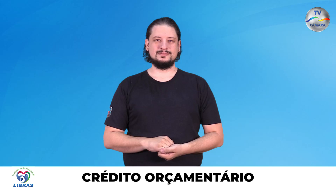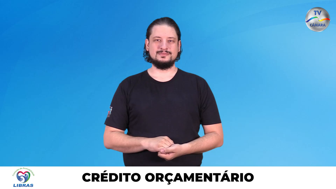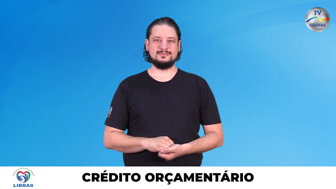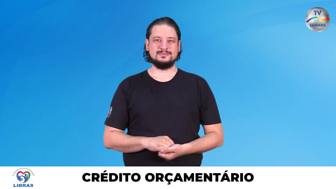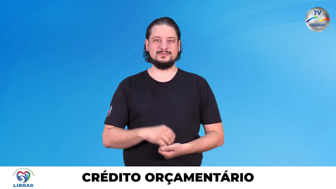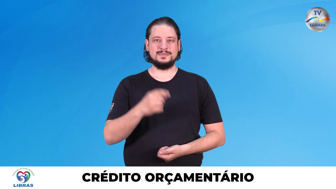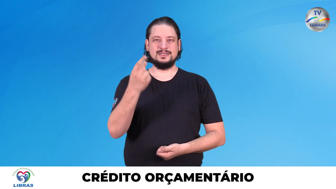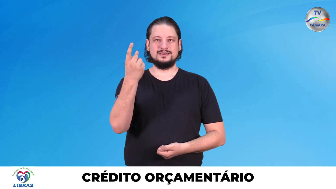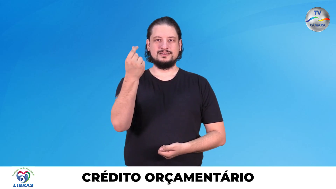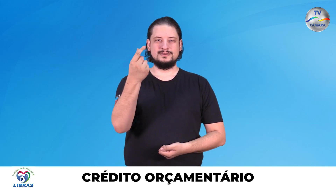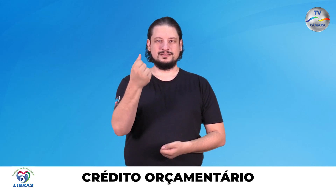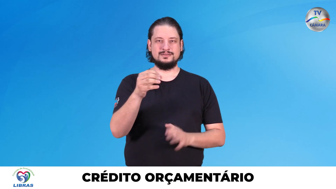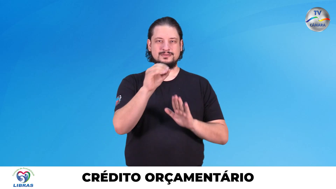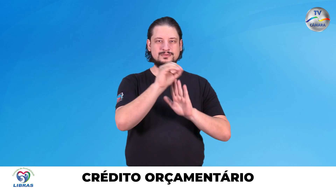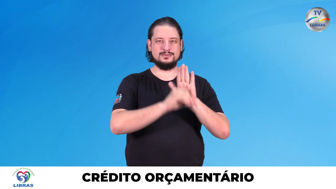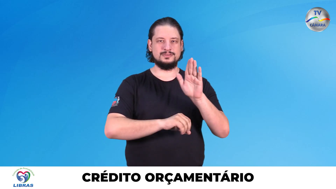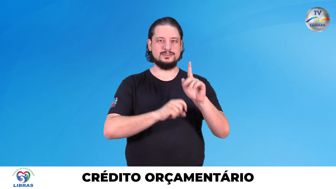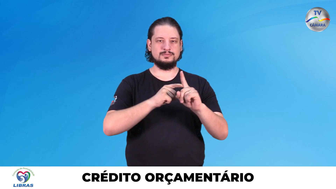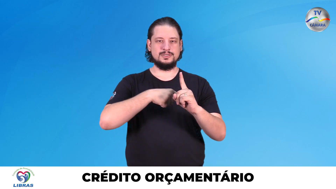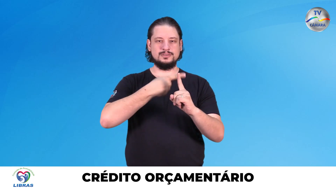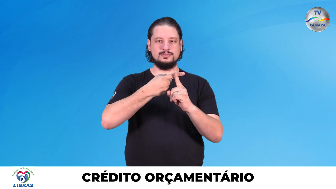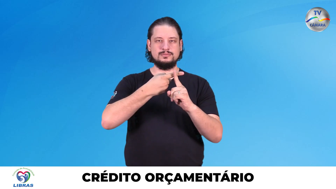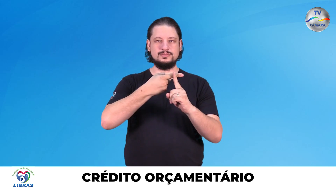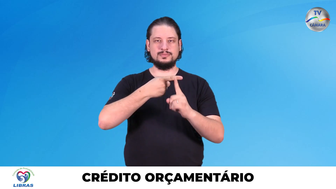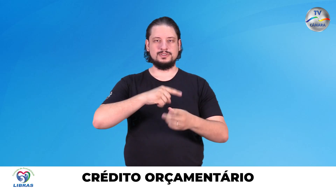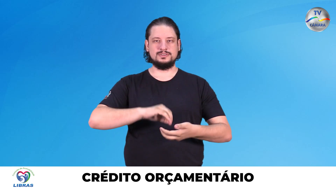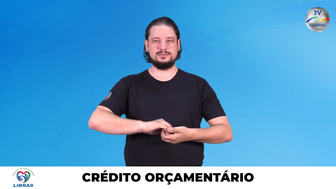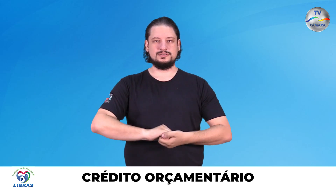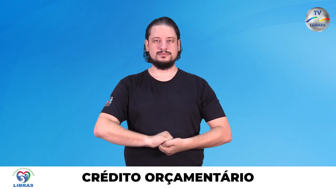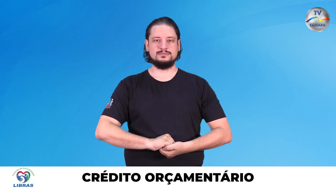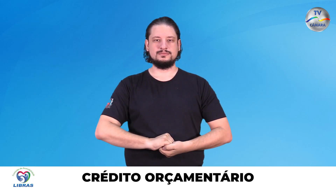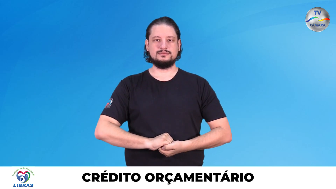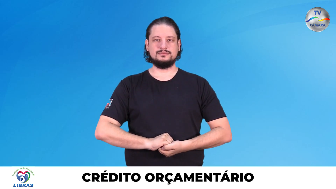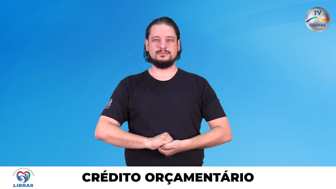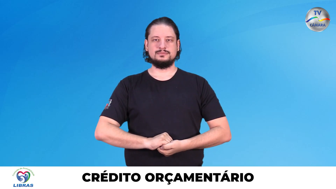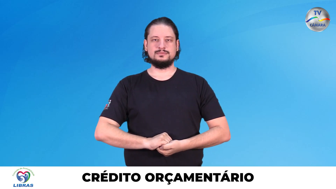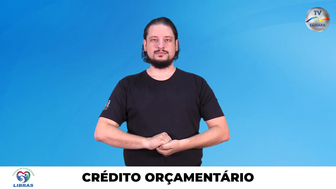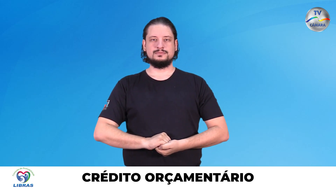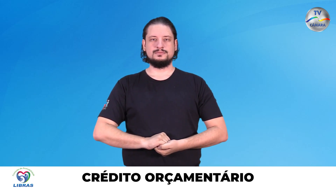Crédito orçamentário